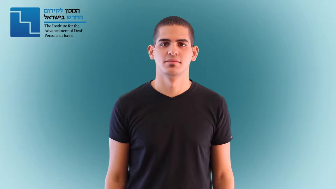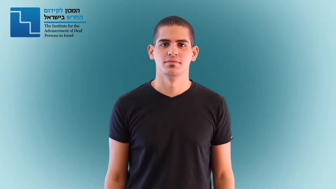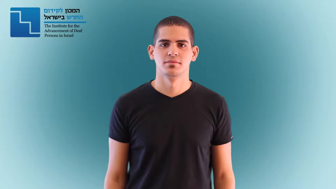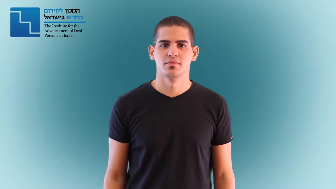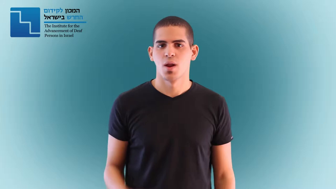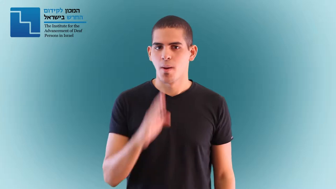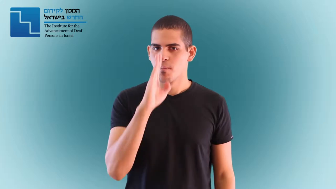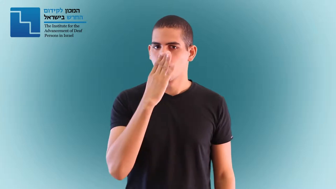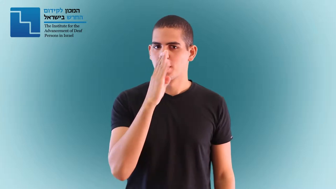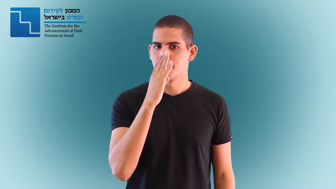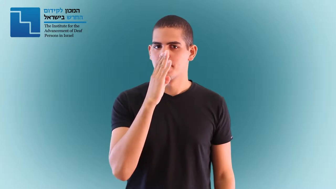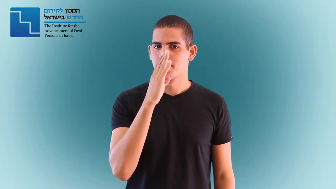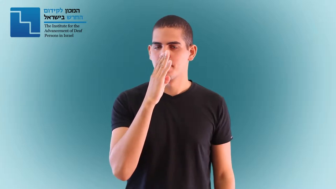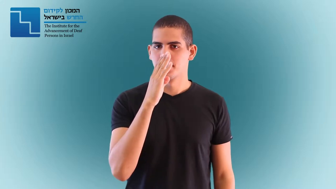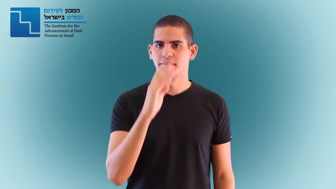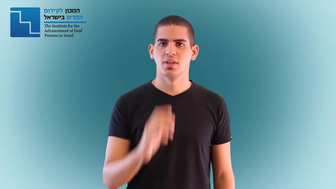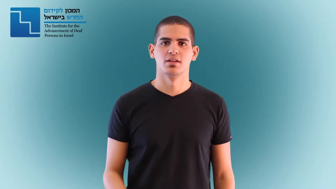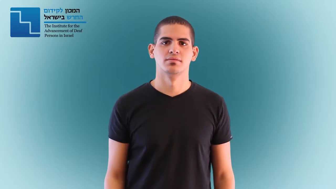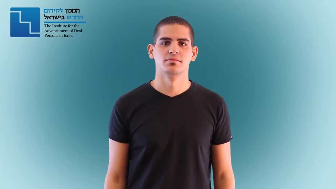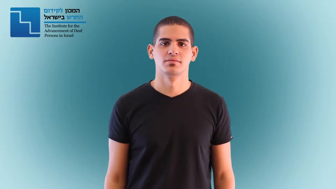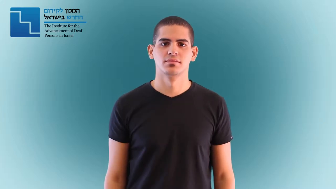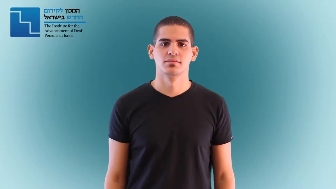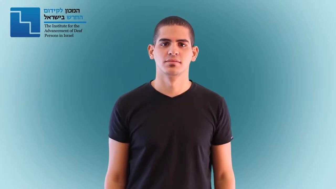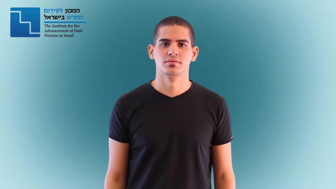פורים